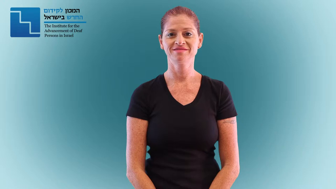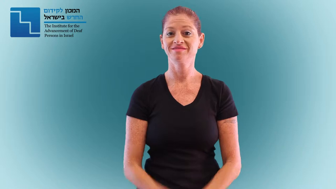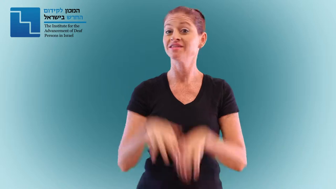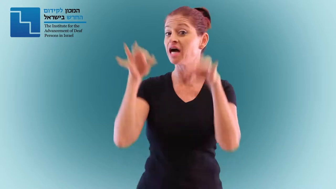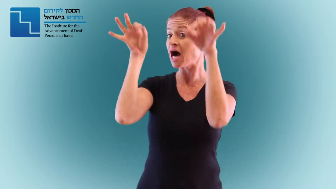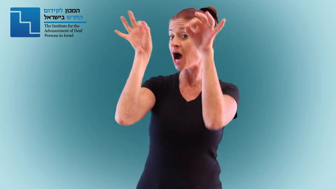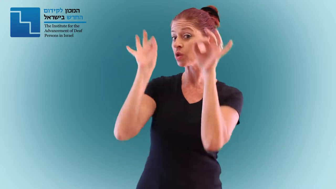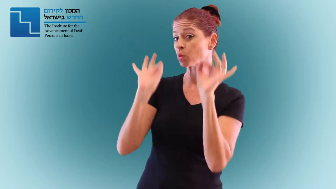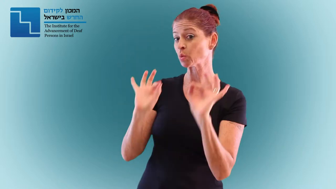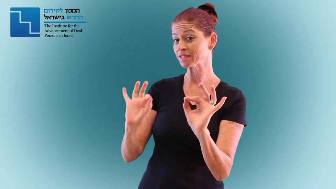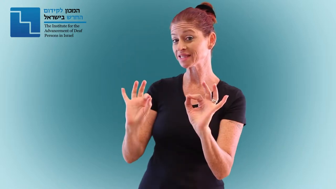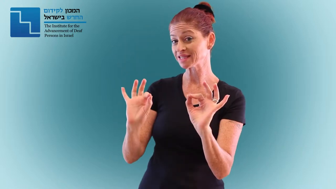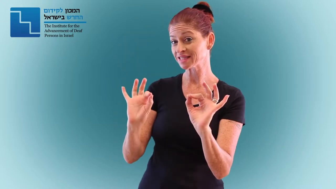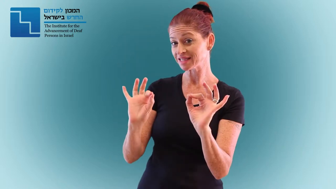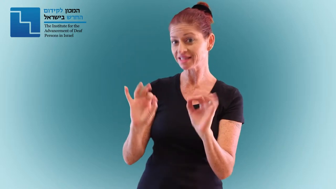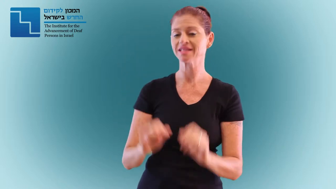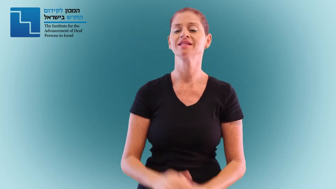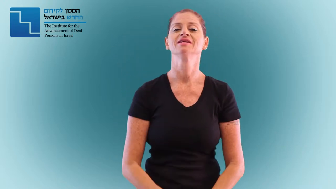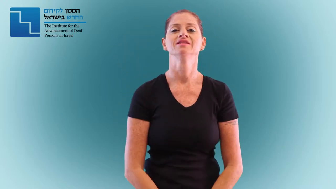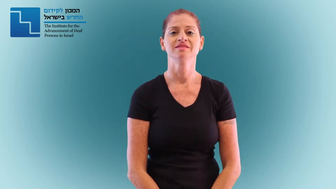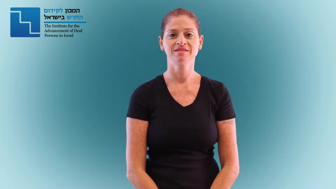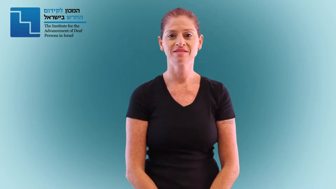חנות